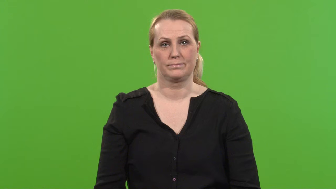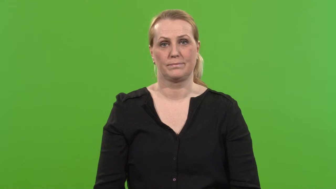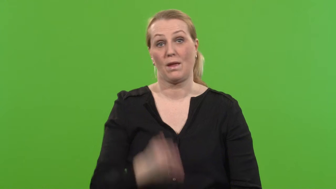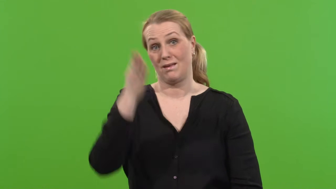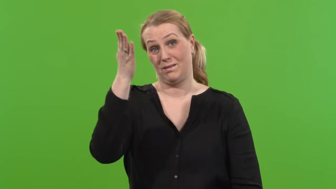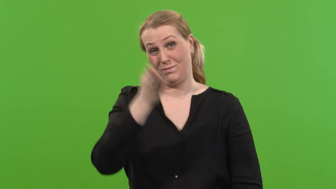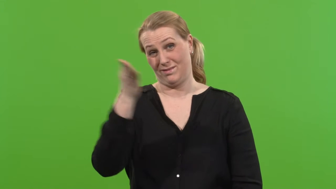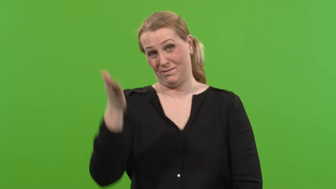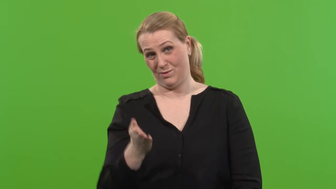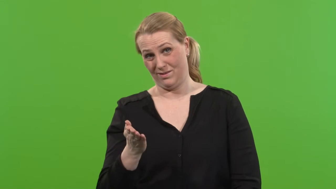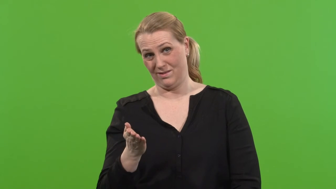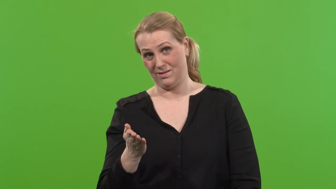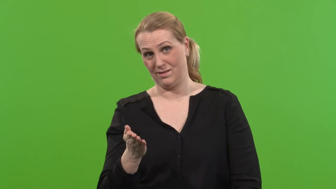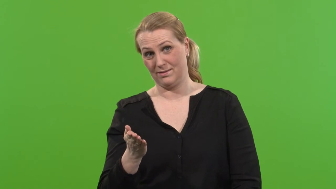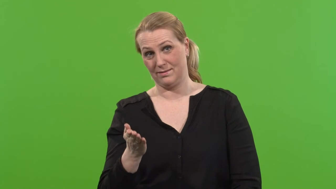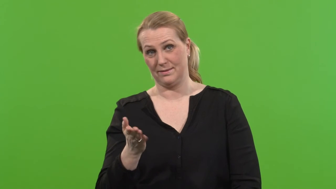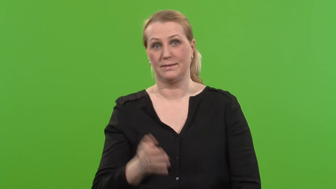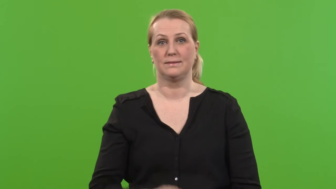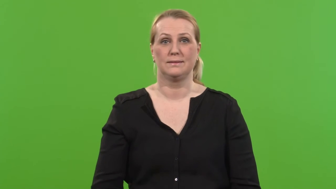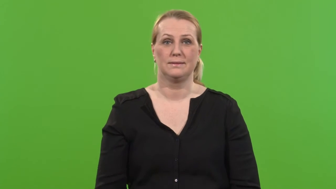Brotabrot